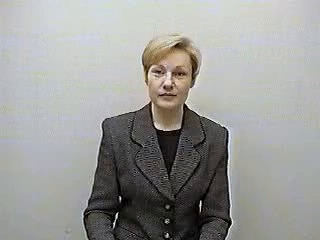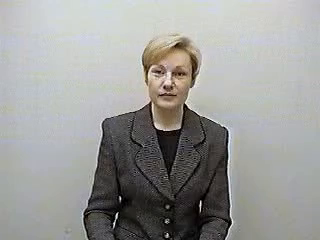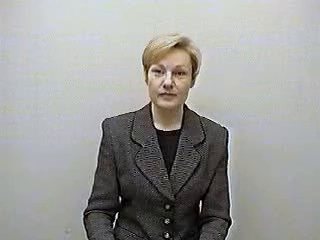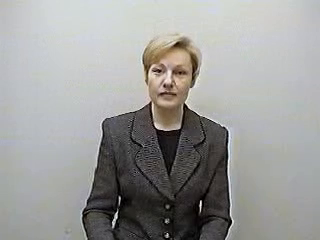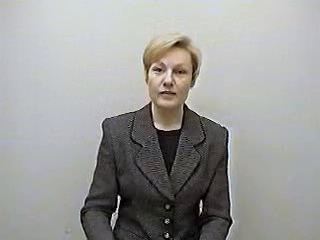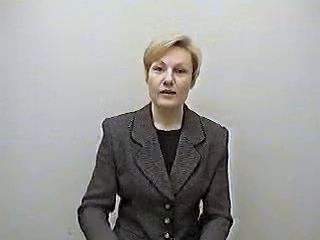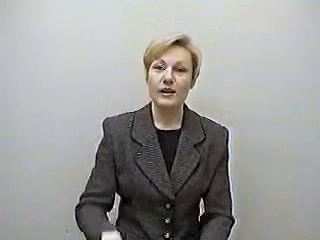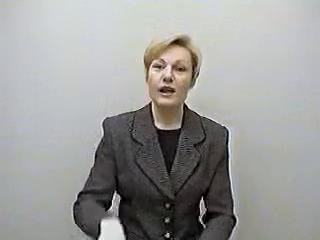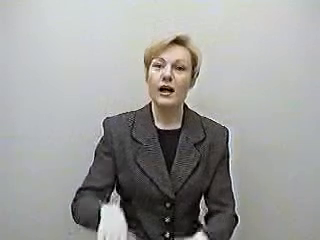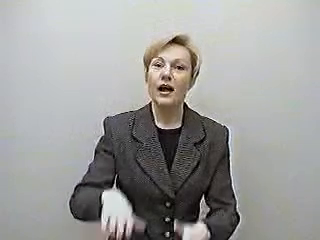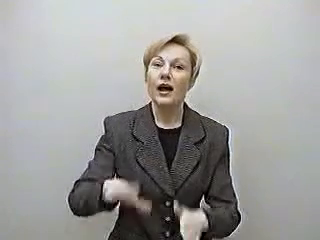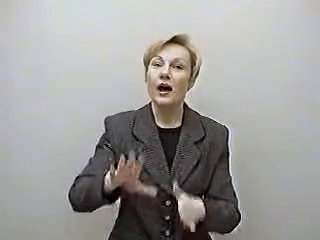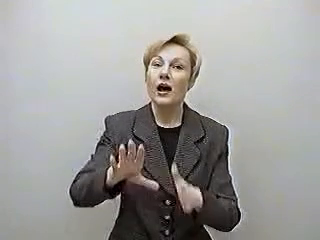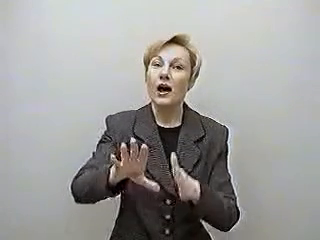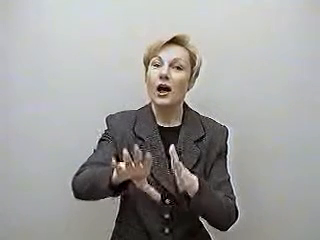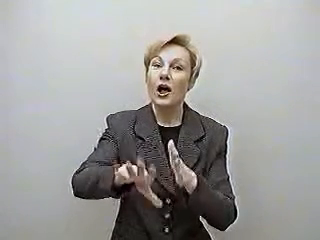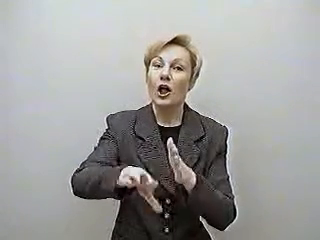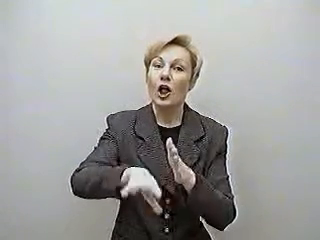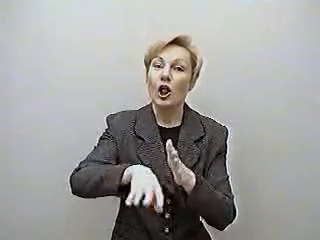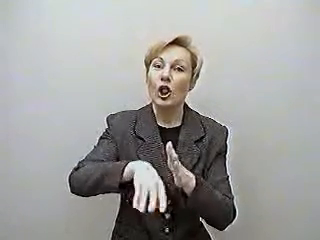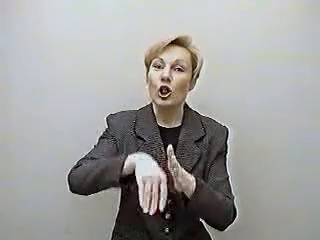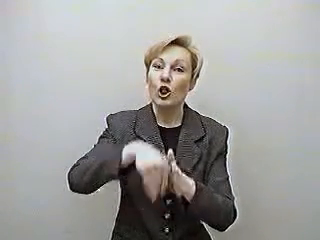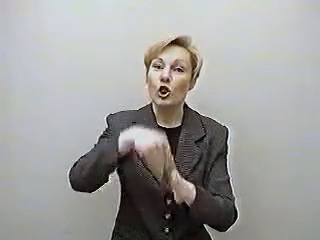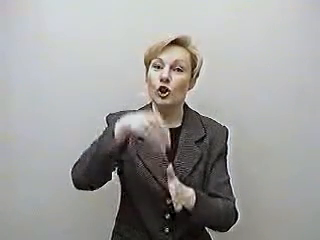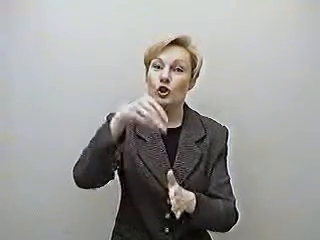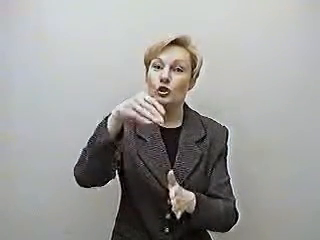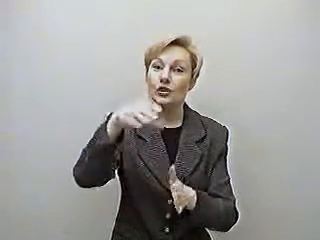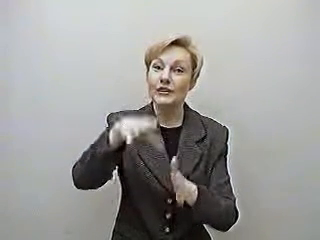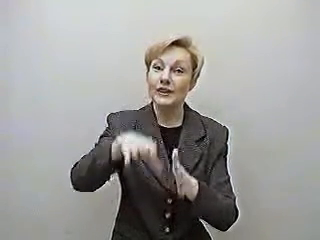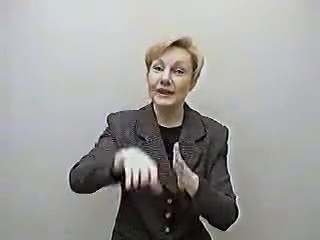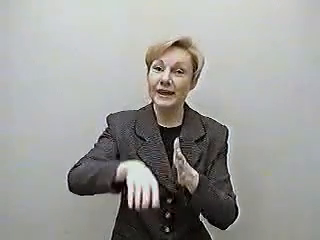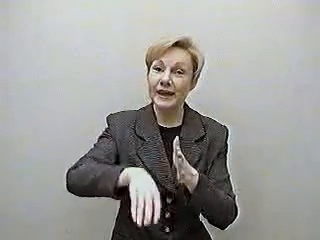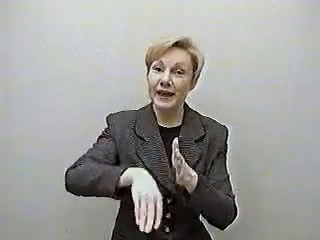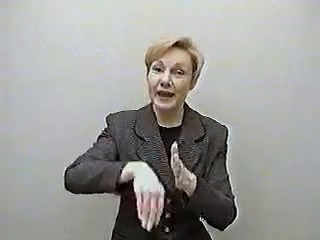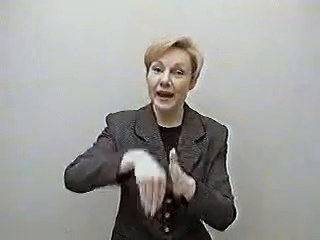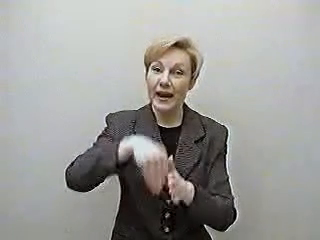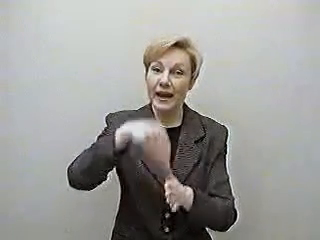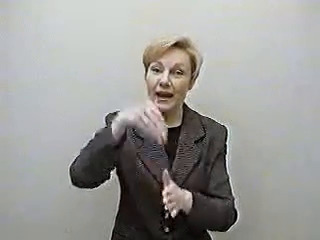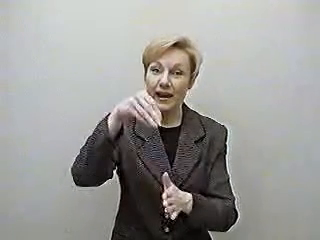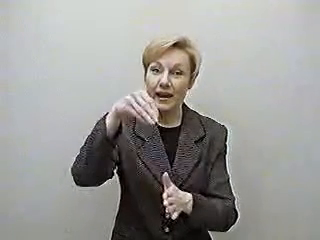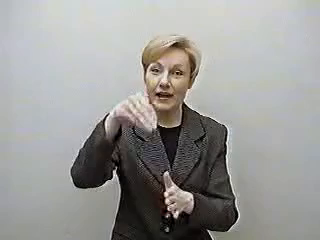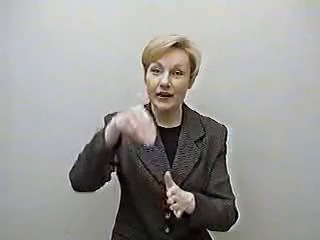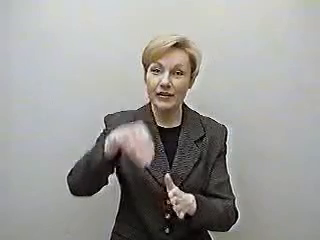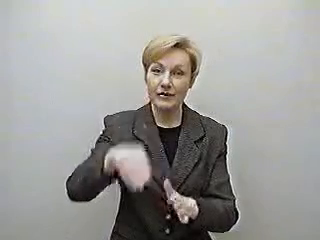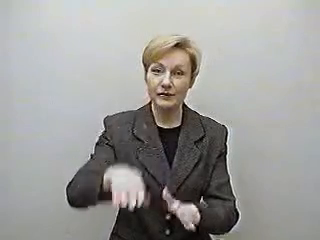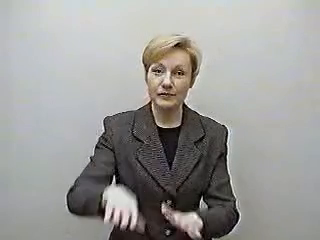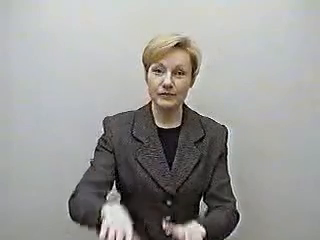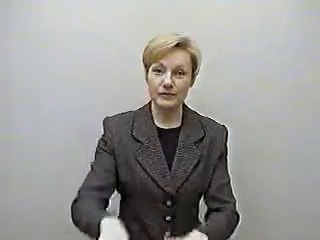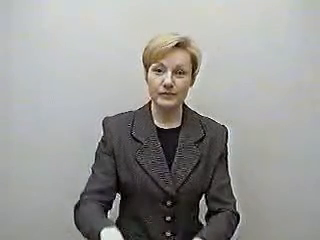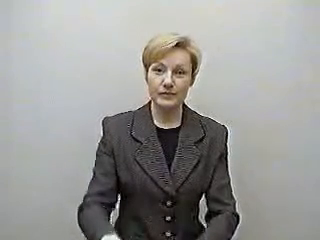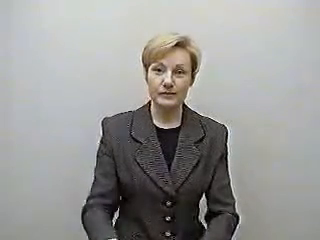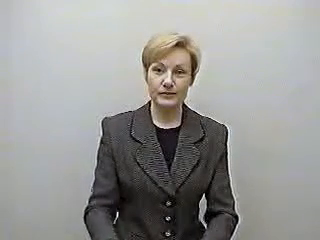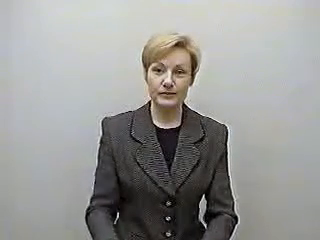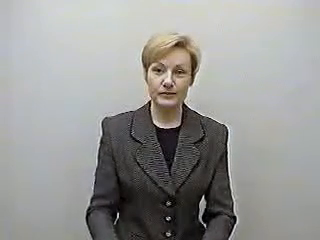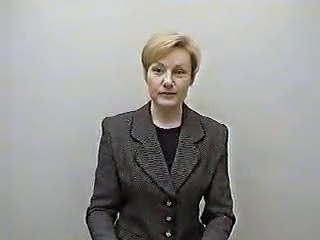лотерея